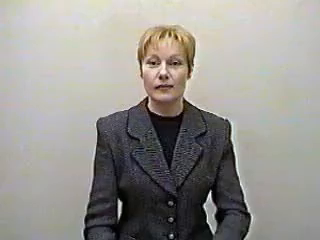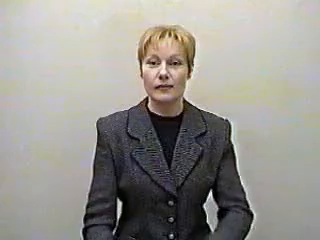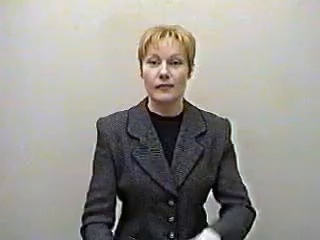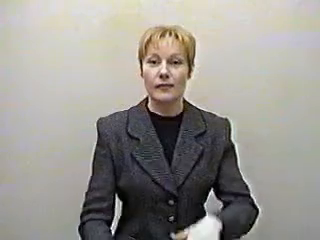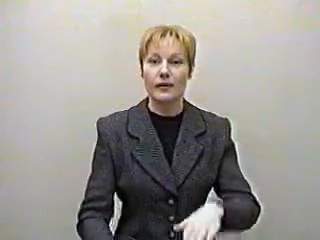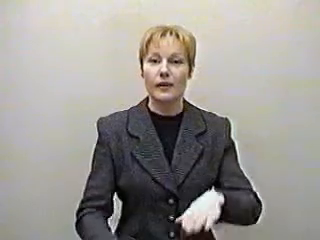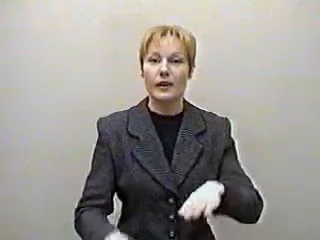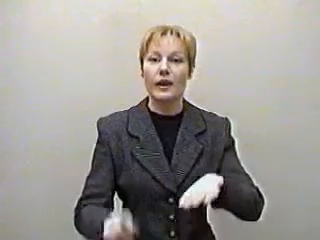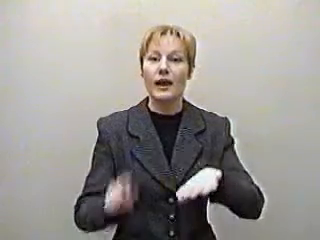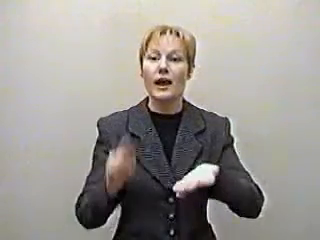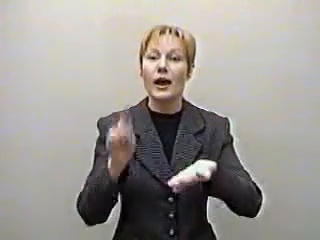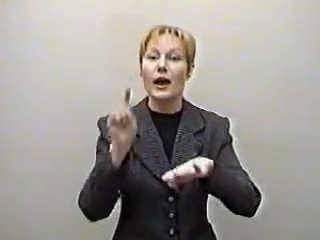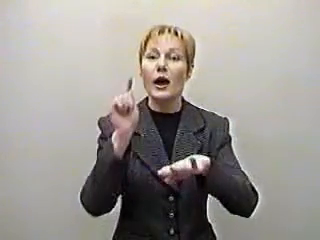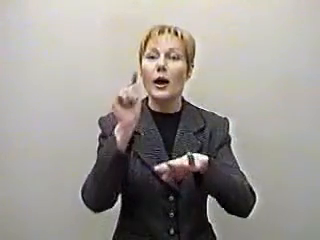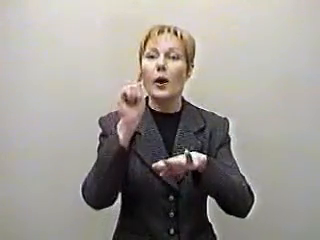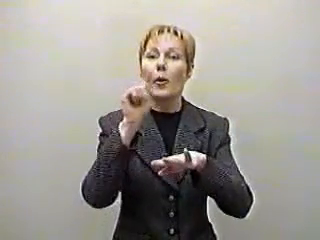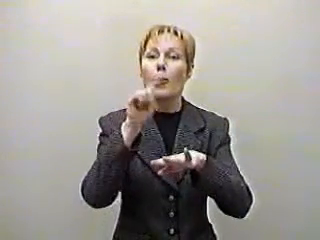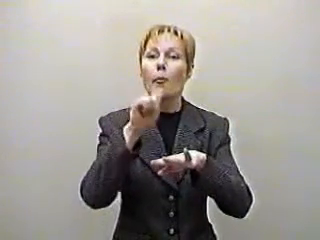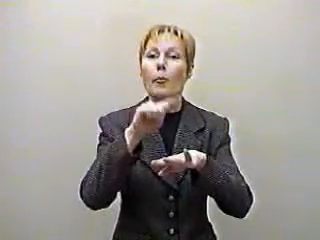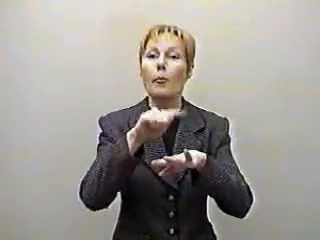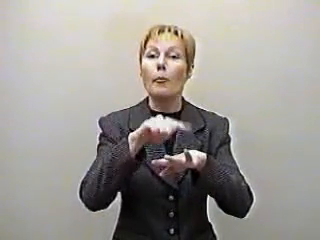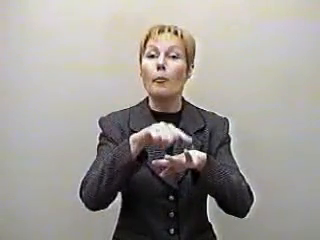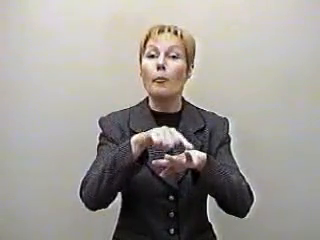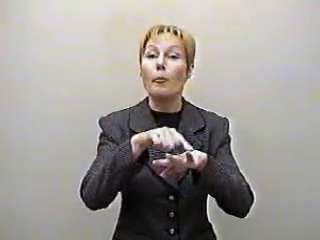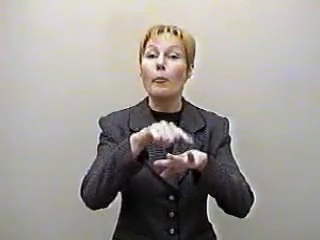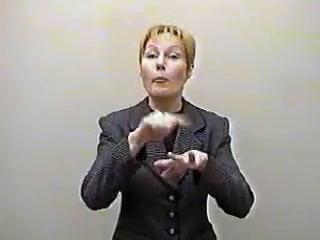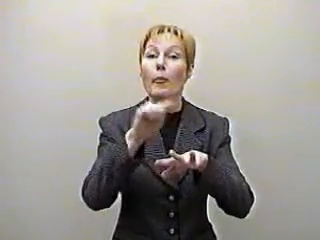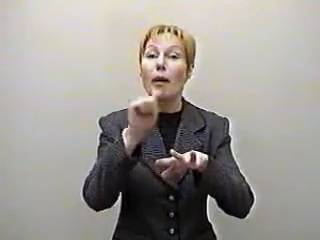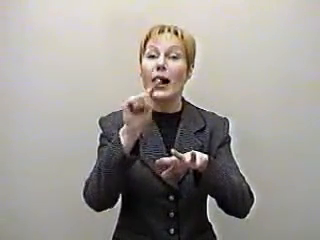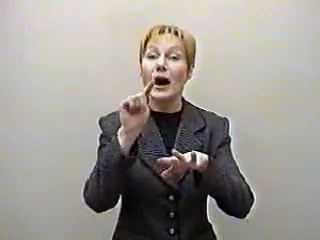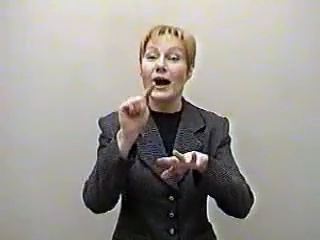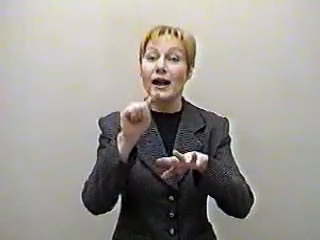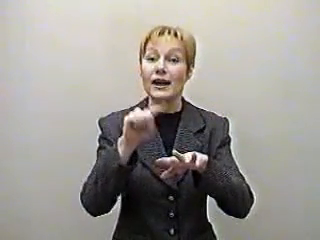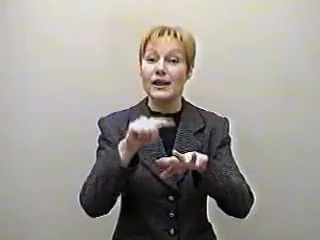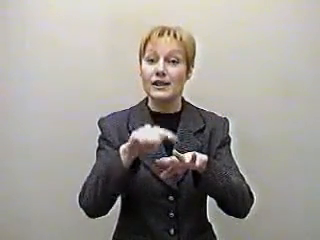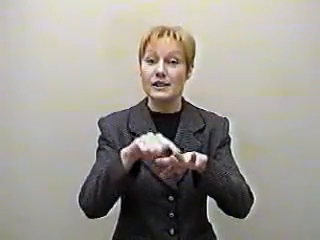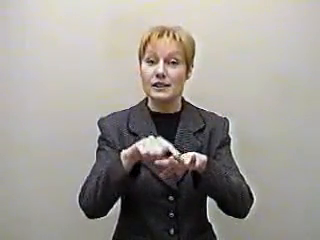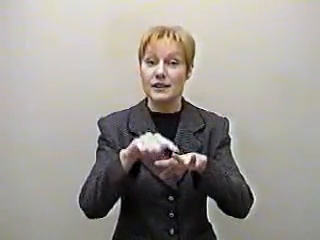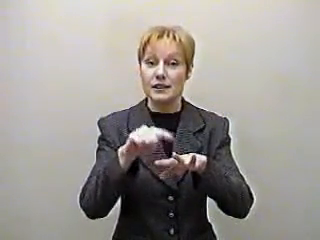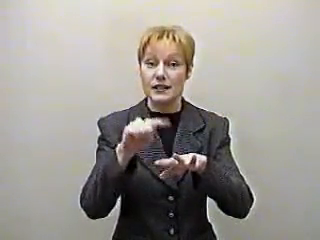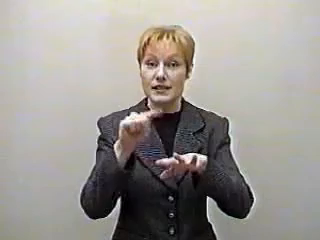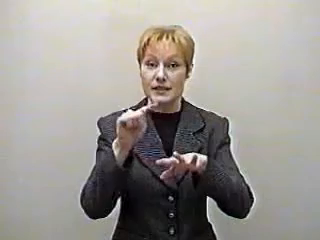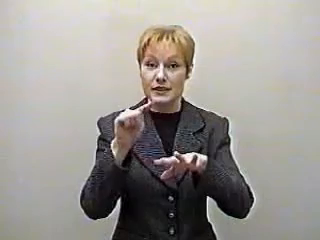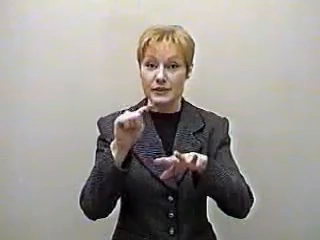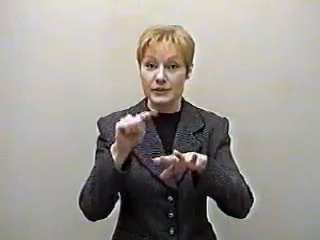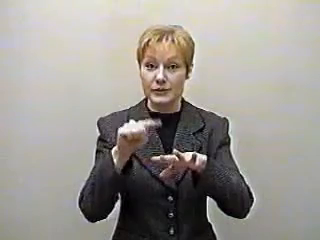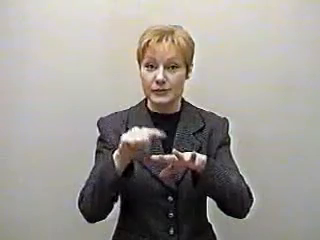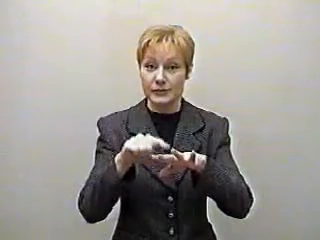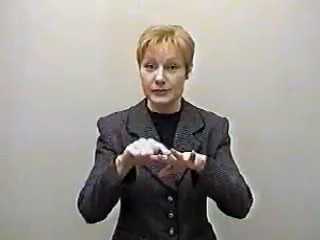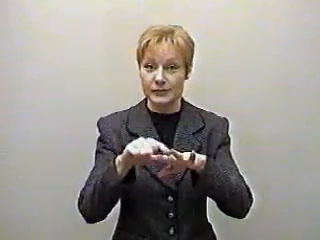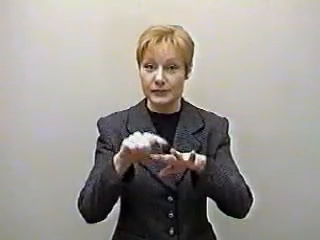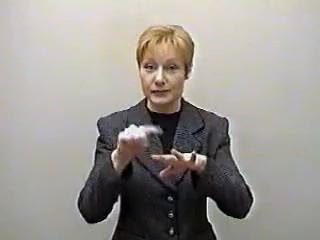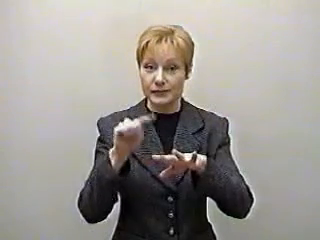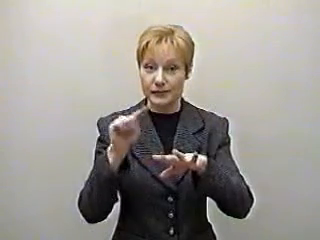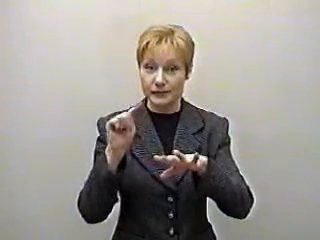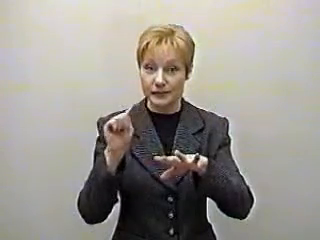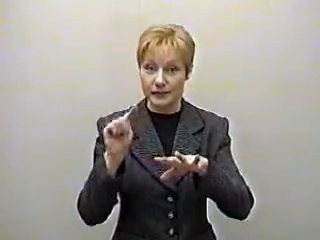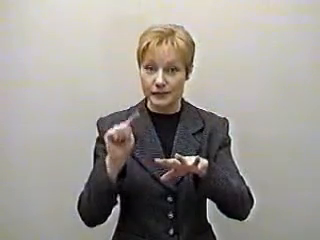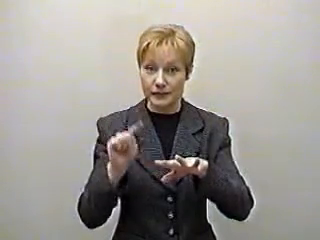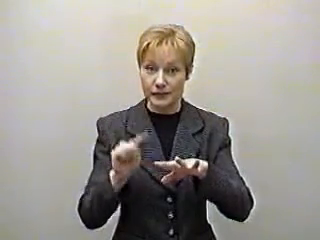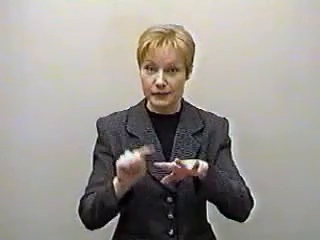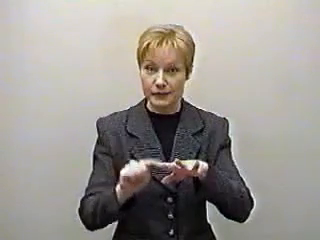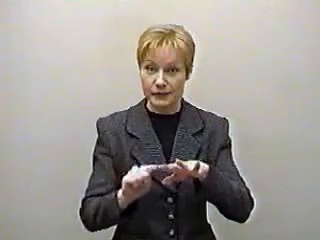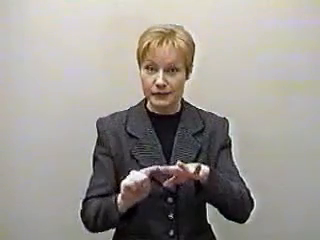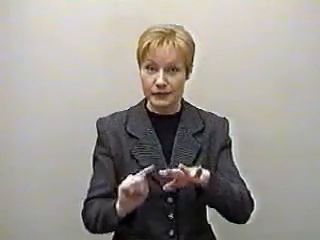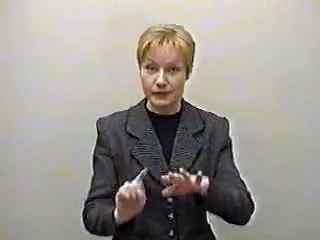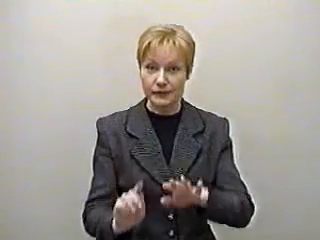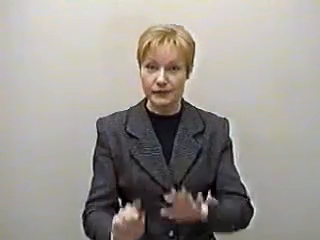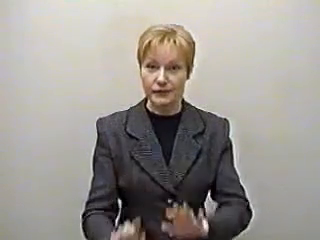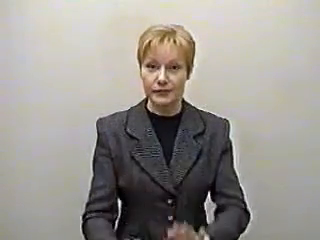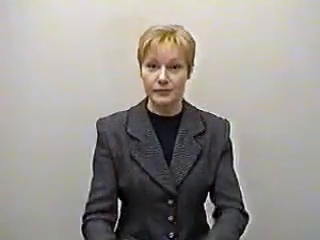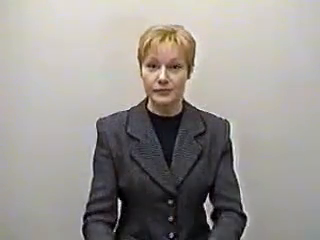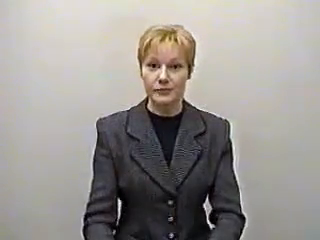пальцы